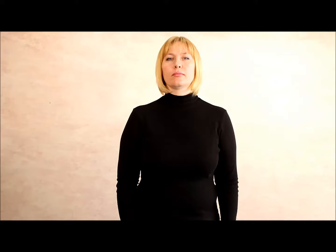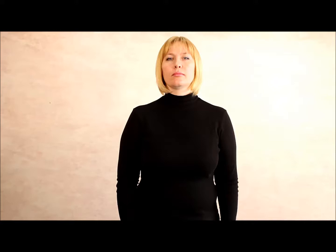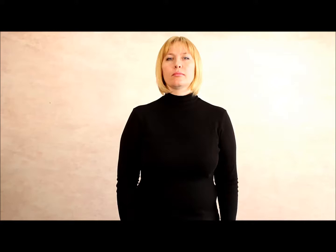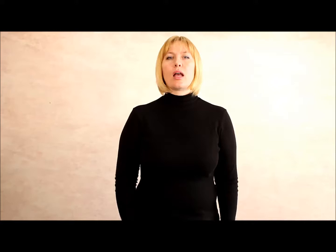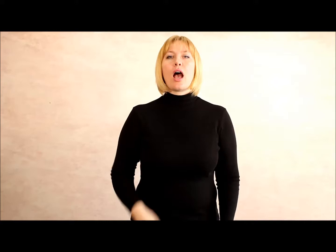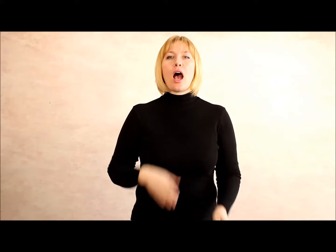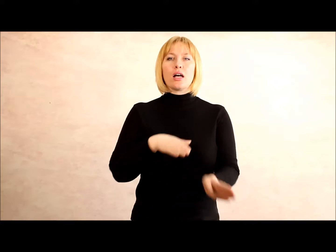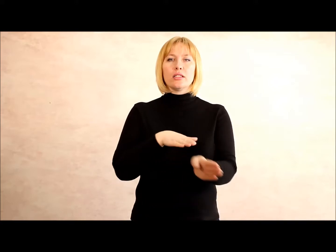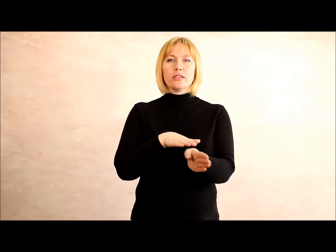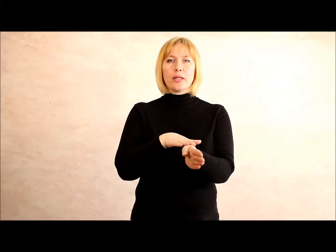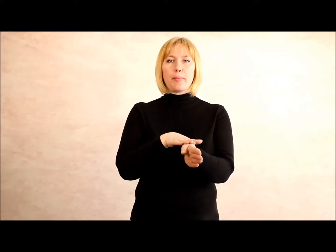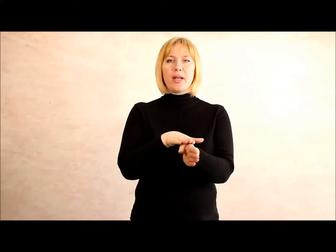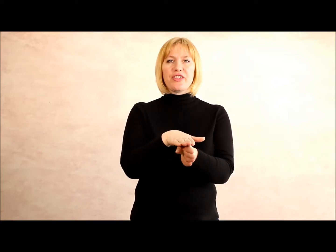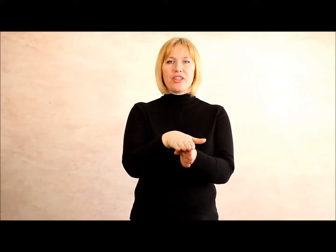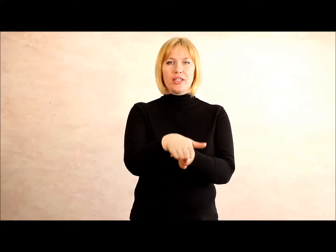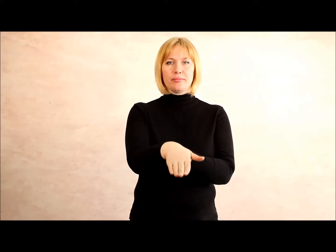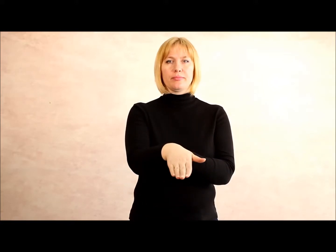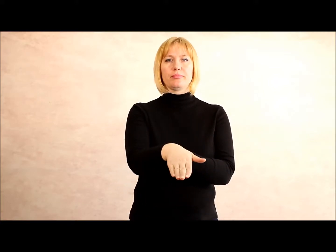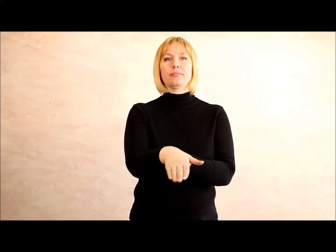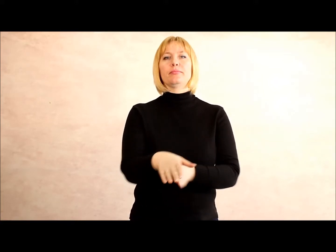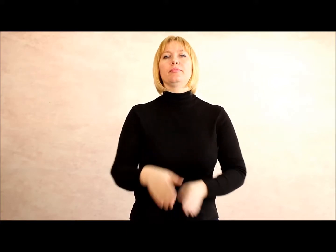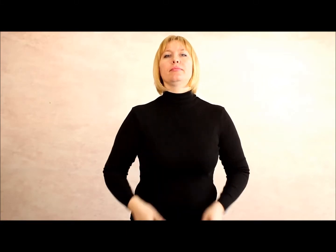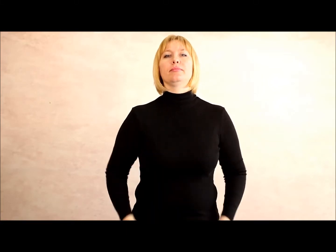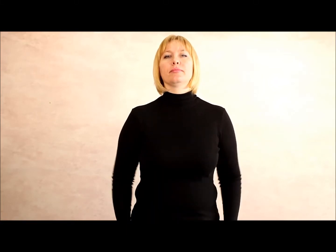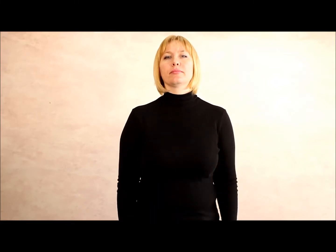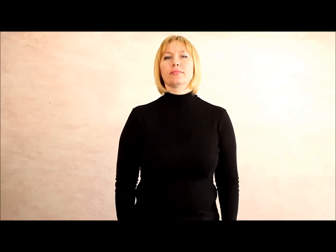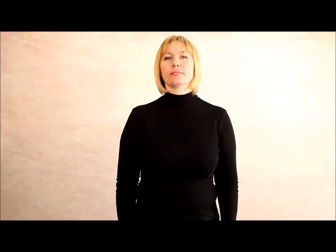A îndeplini